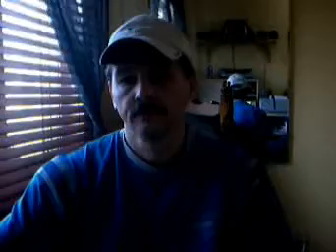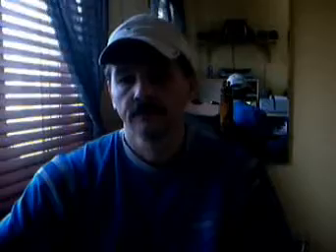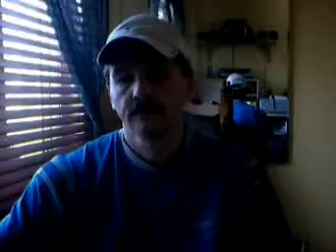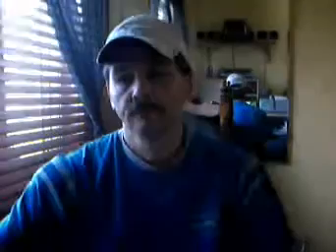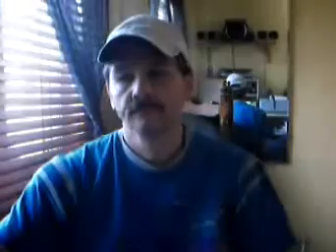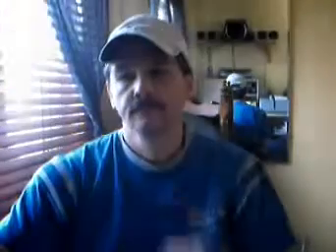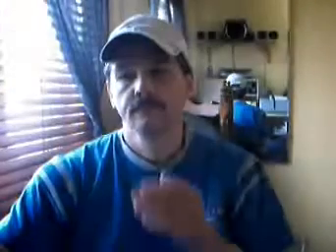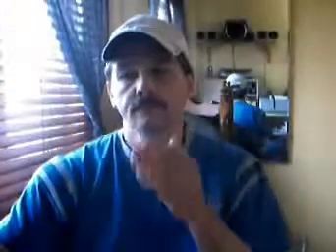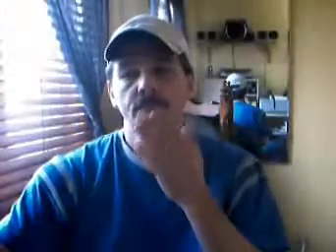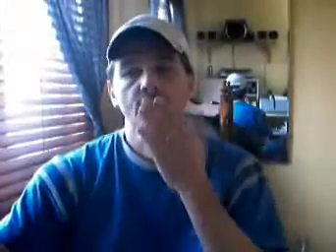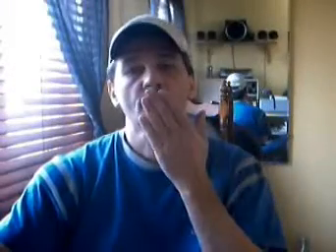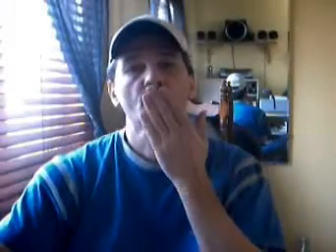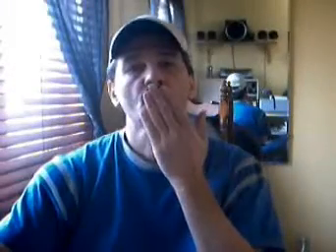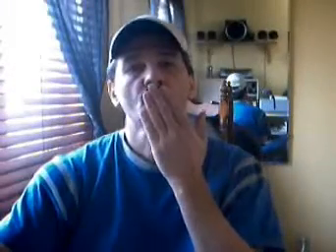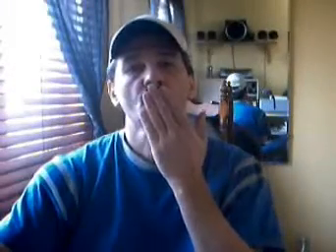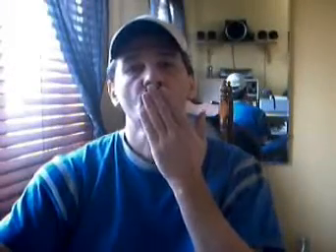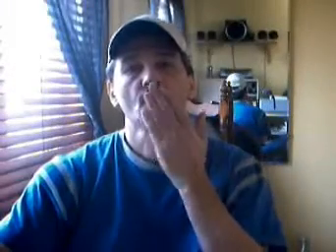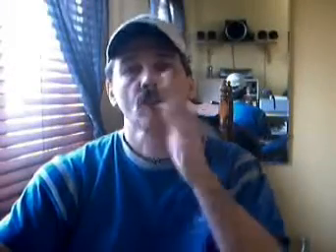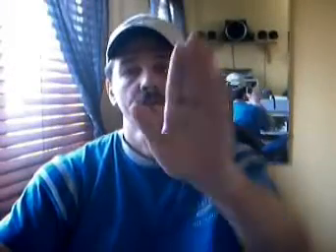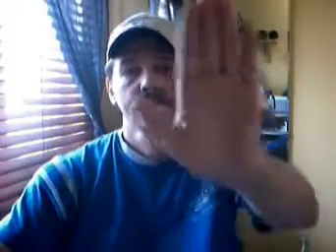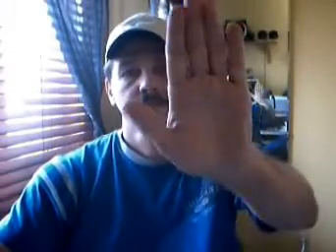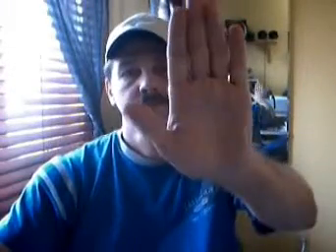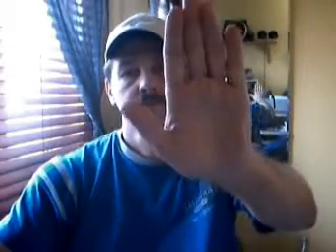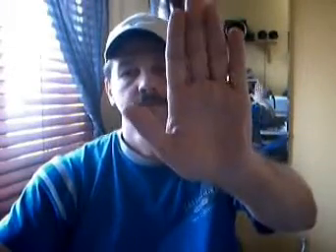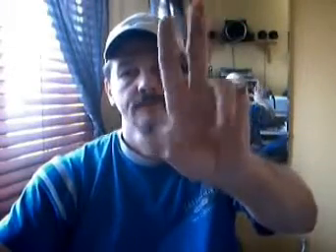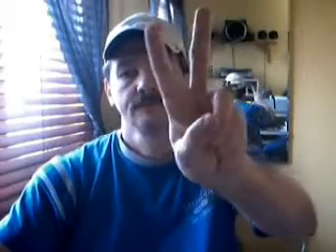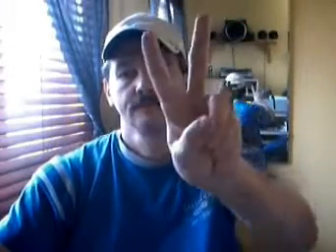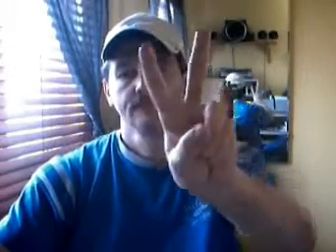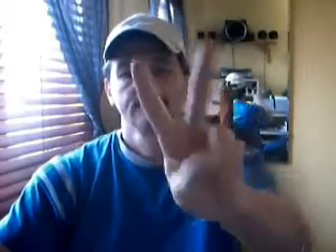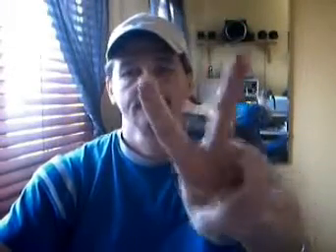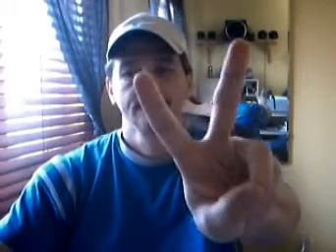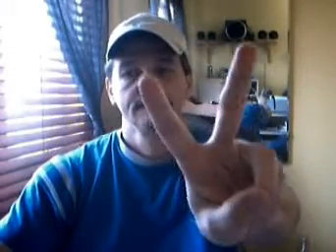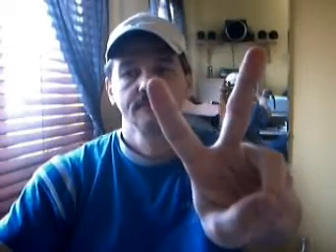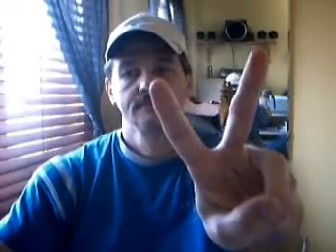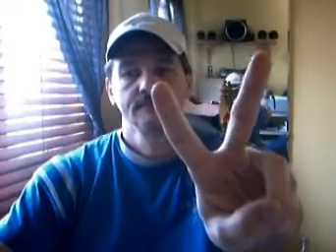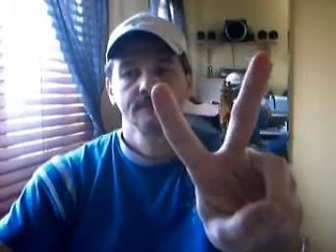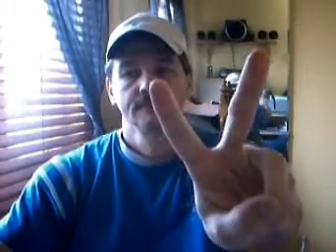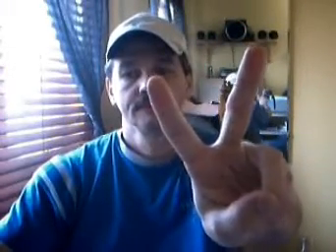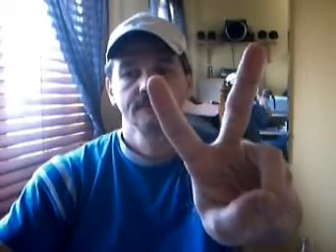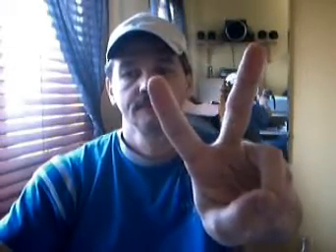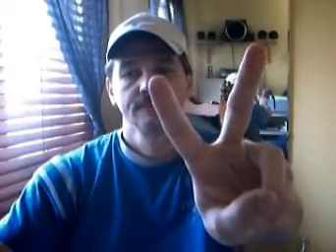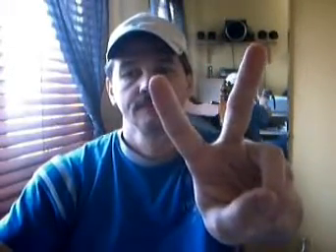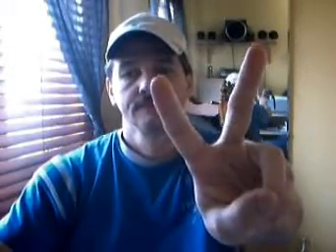karire